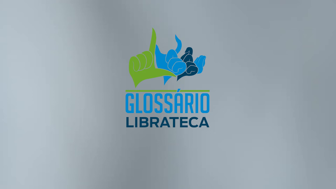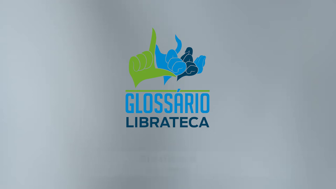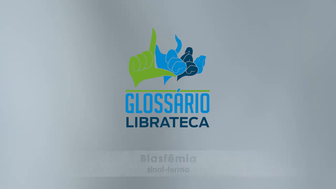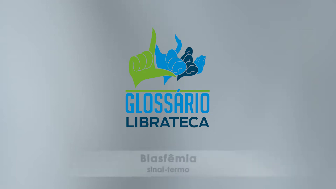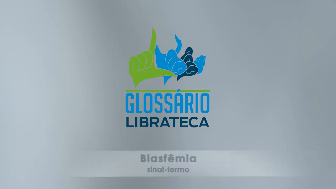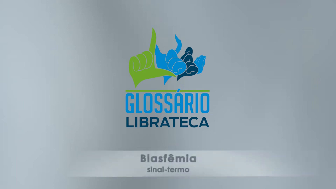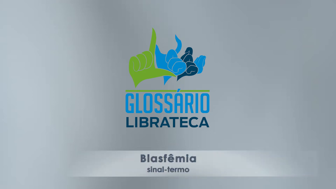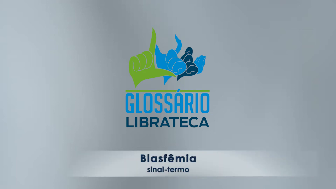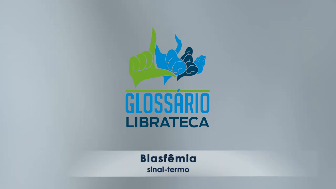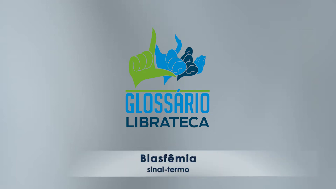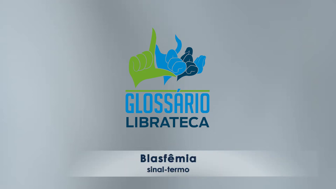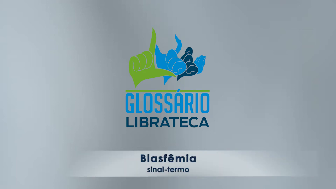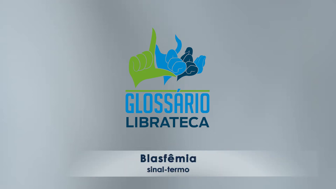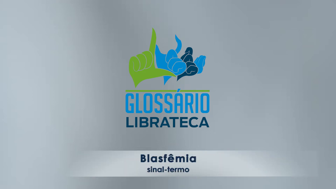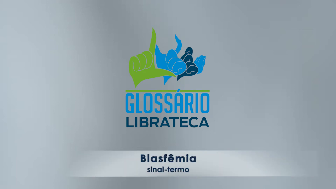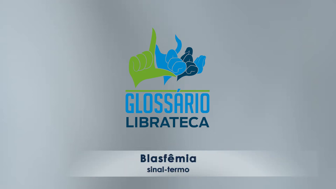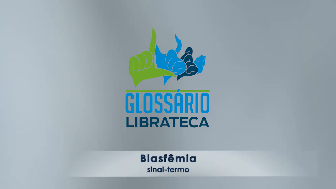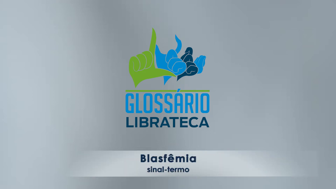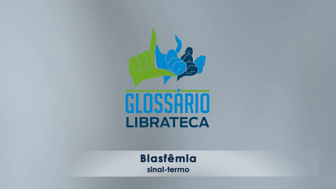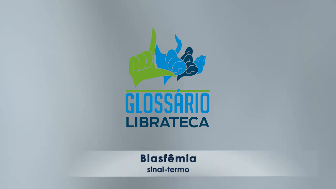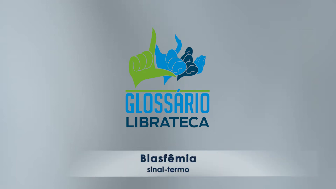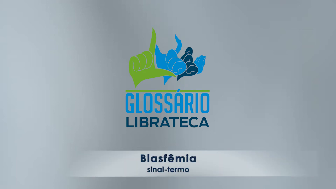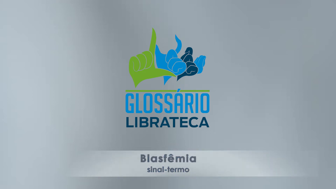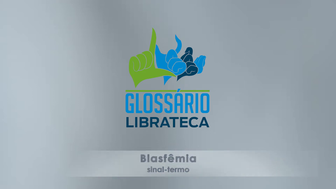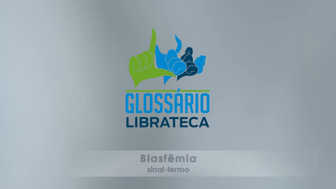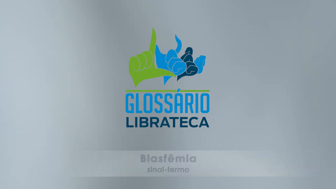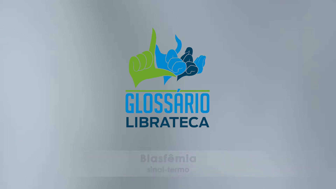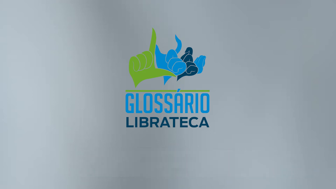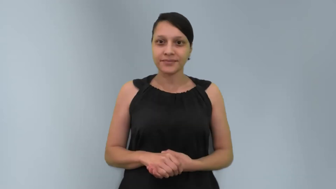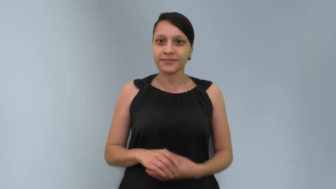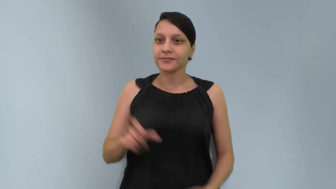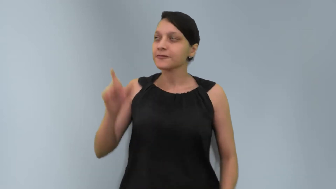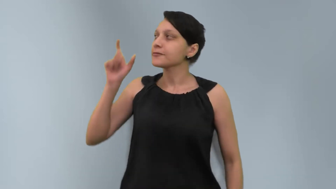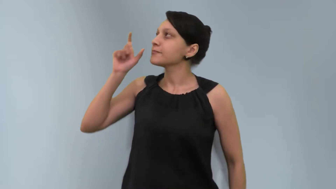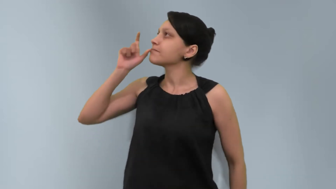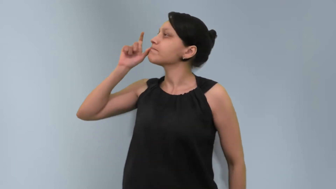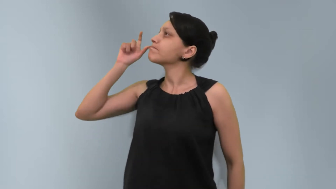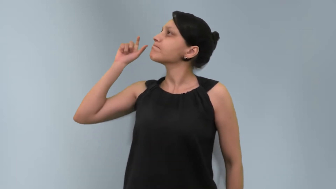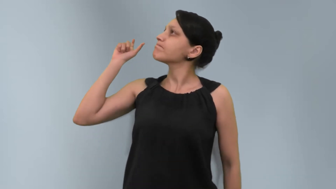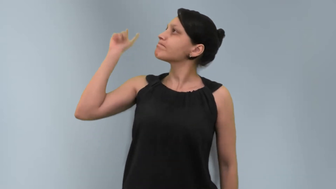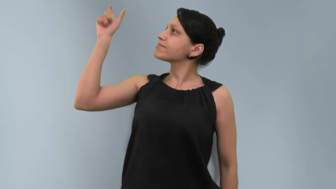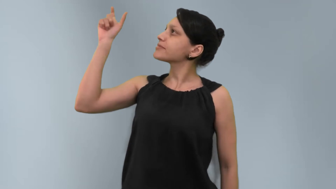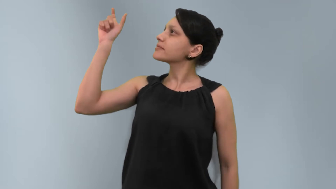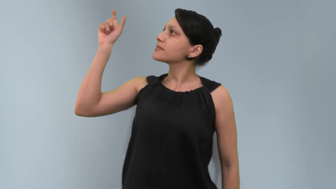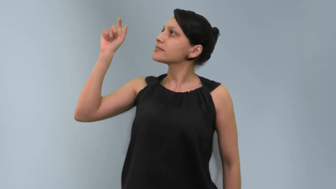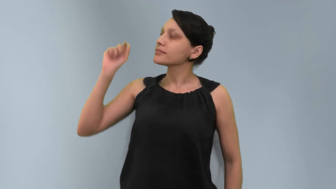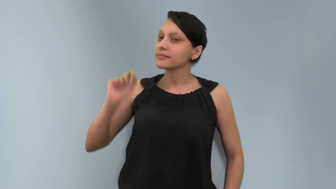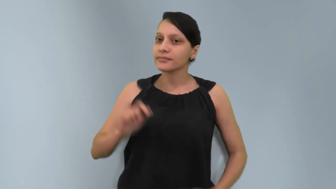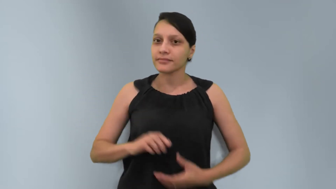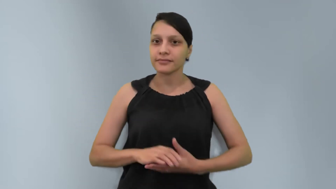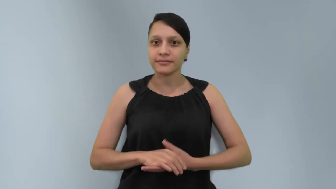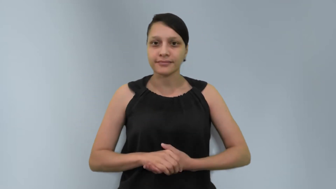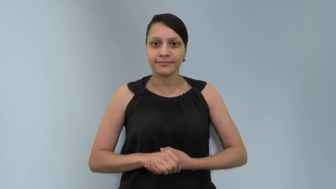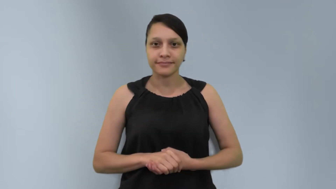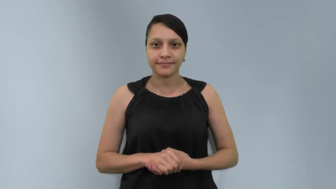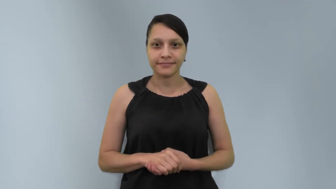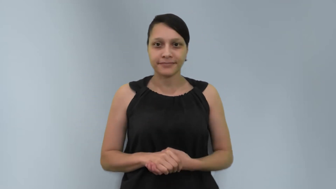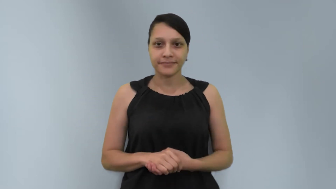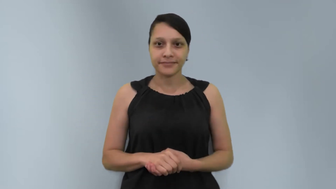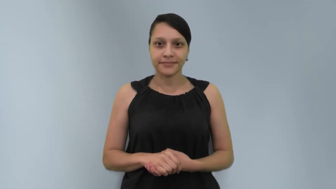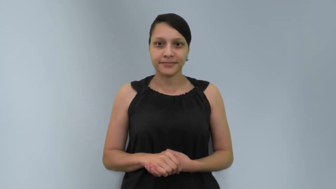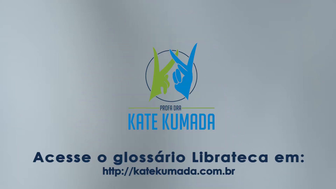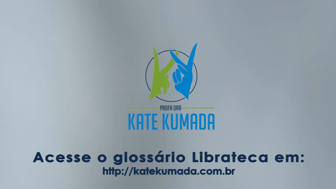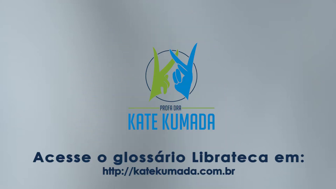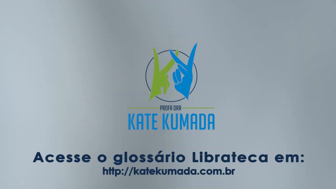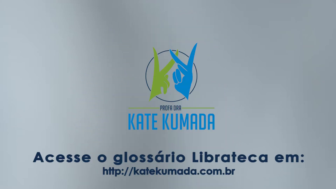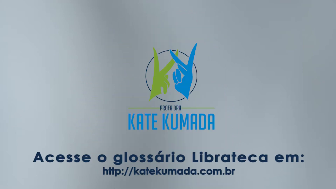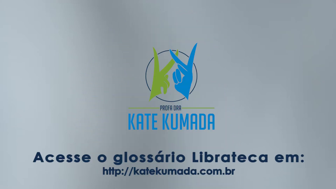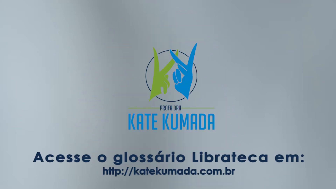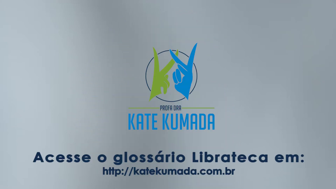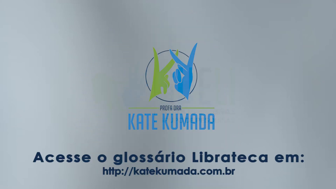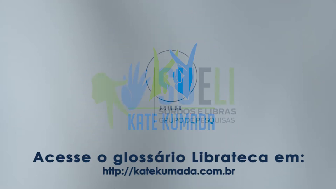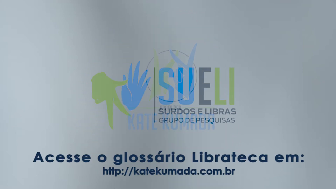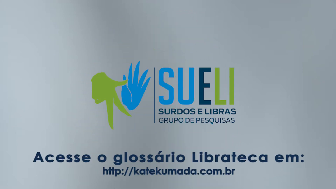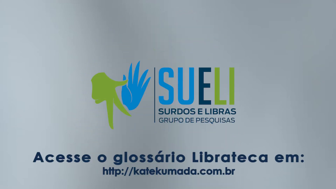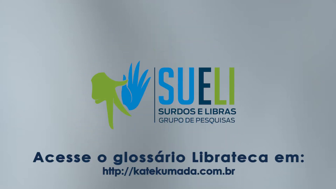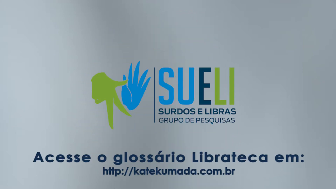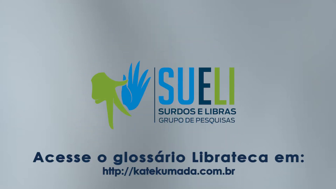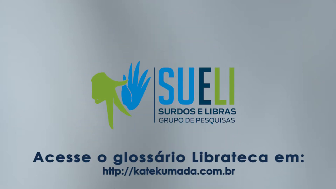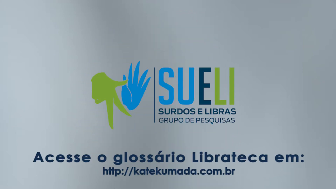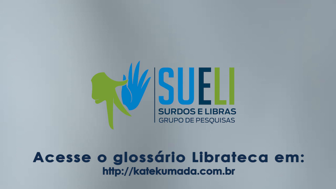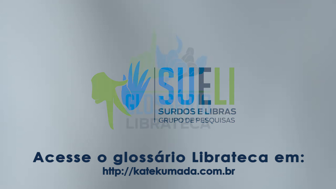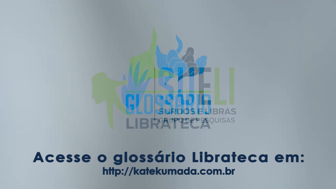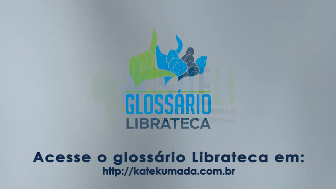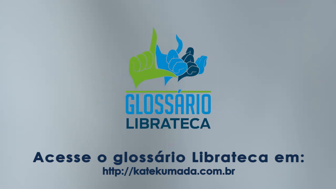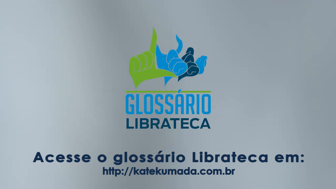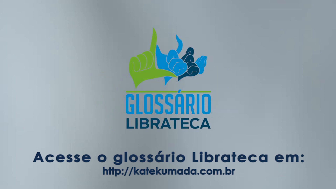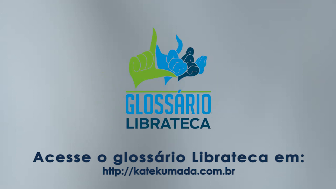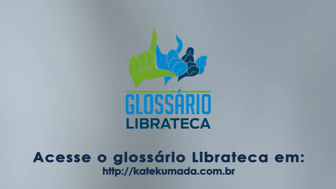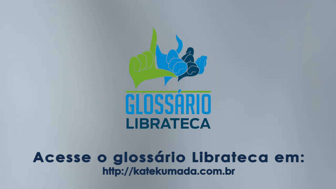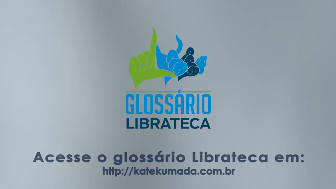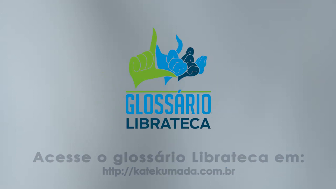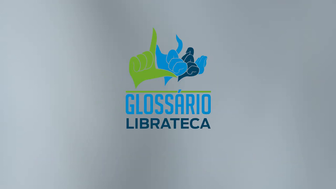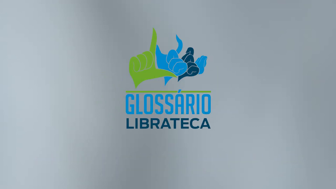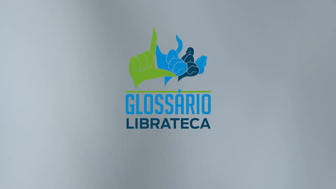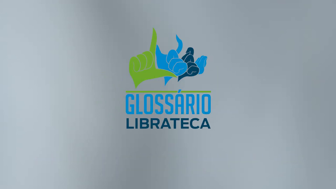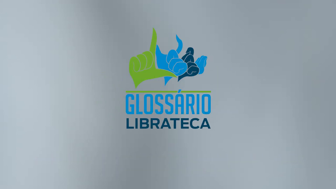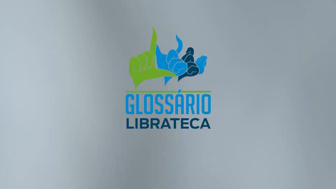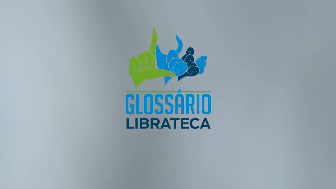Blasfêmia